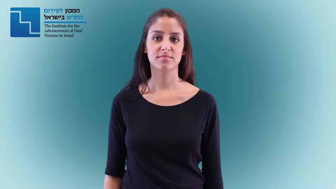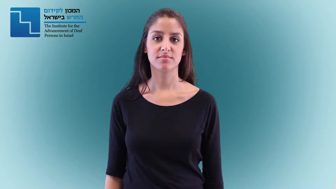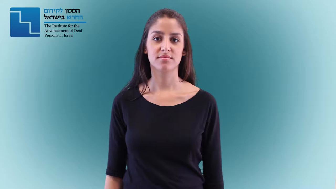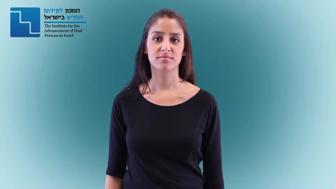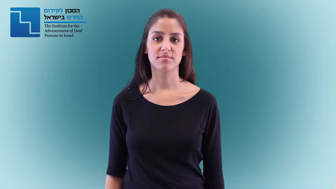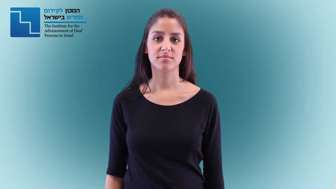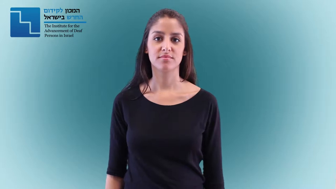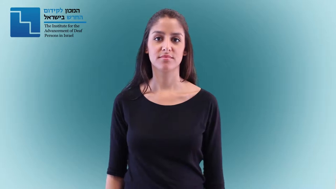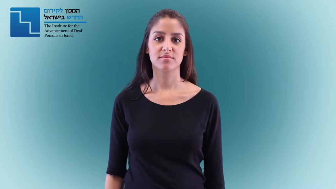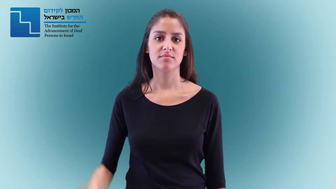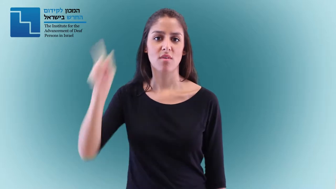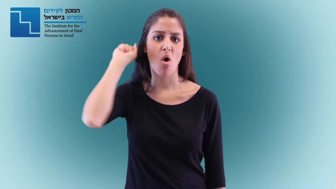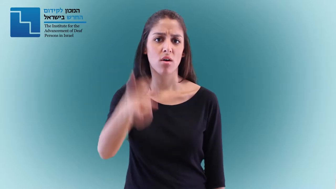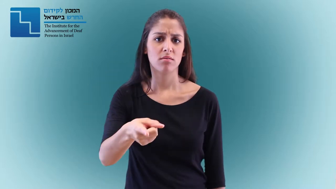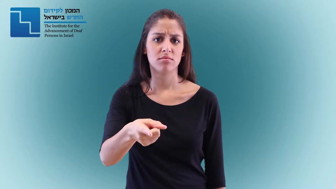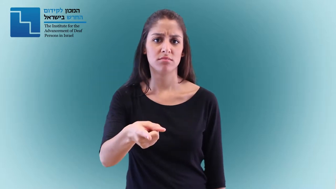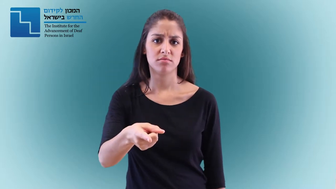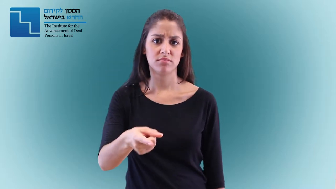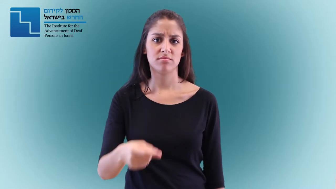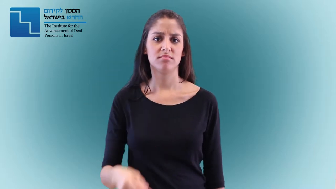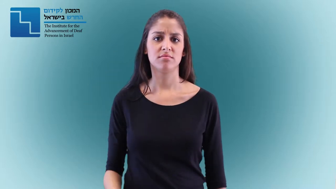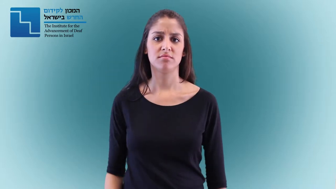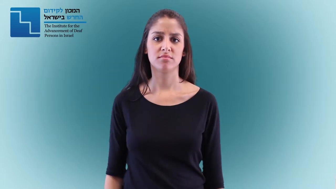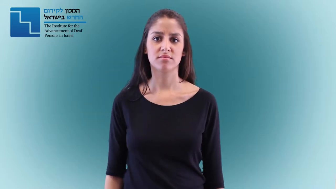הוראה